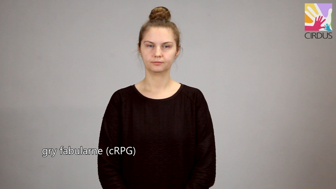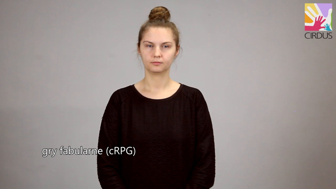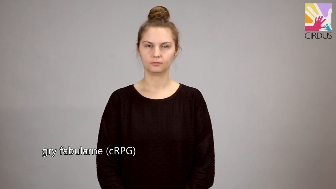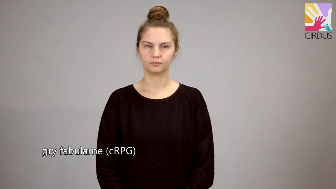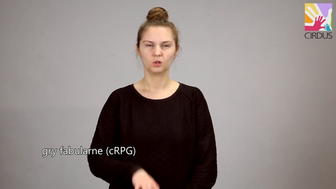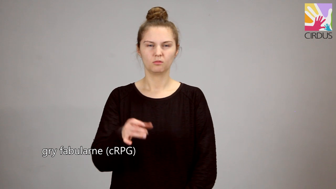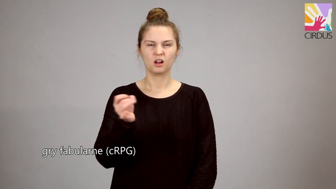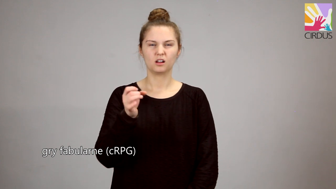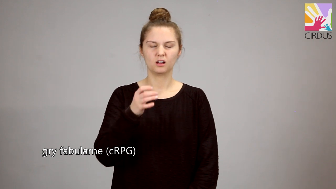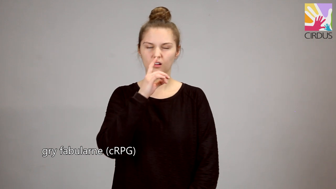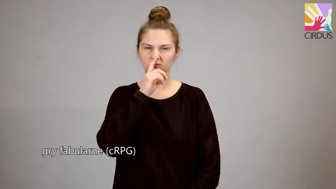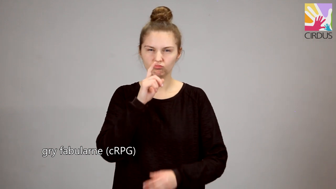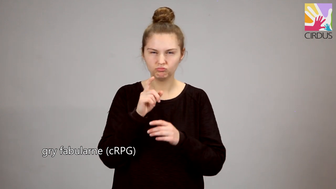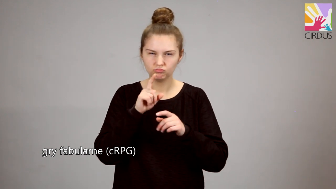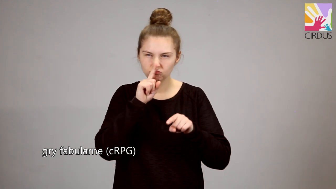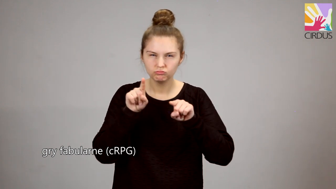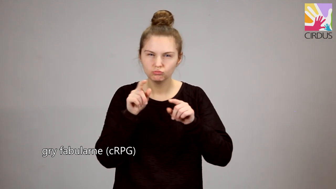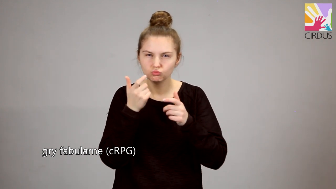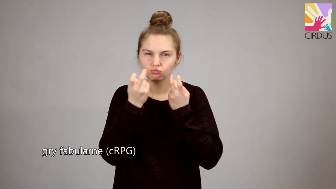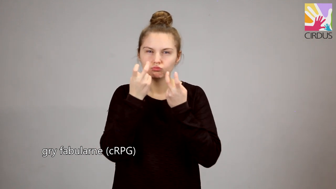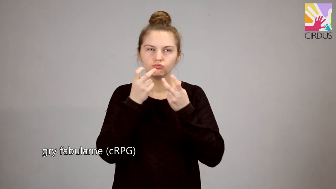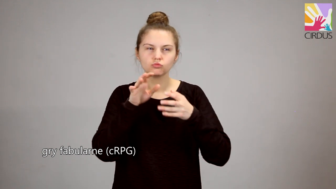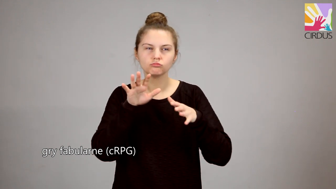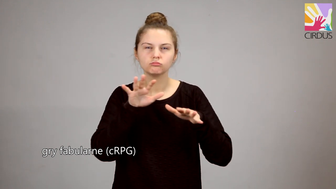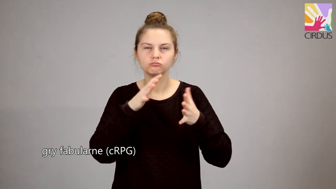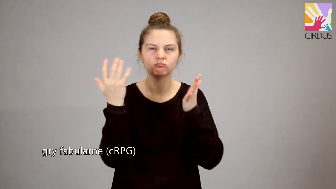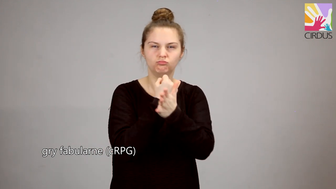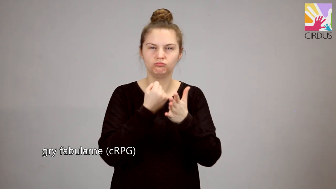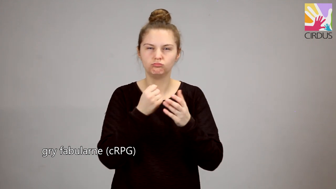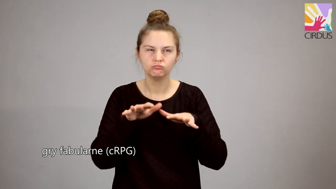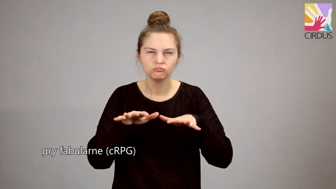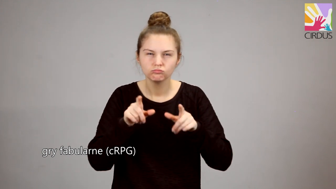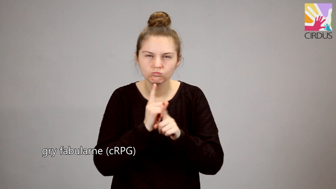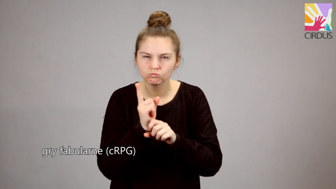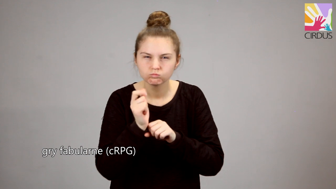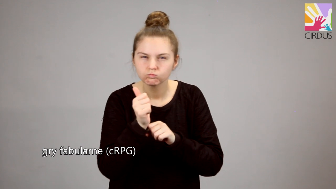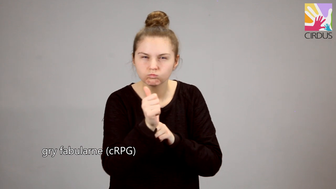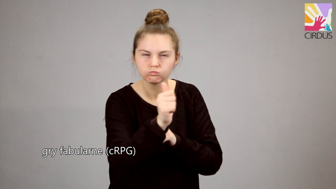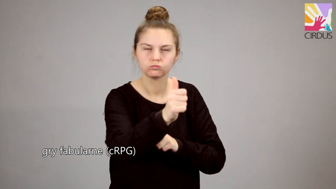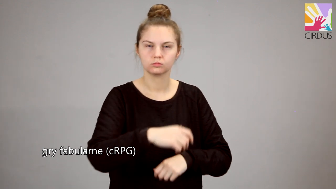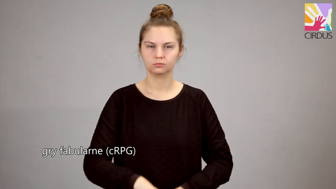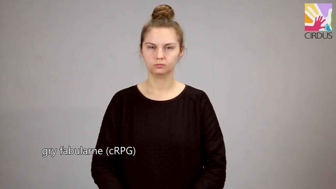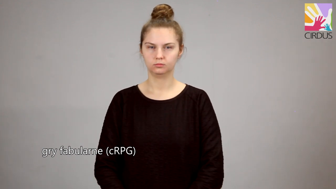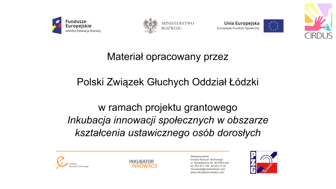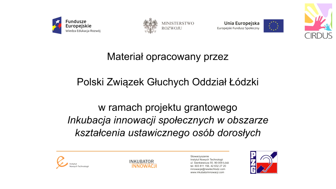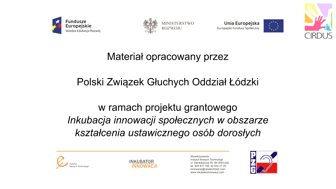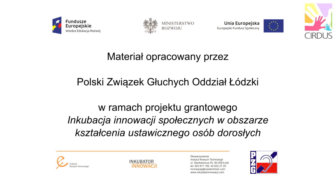gry fabularne cRPG